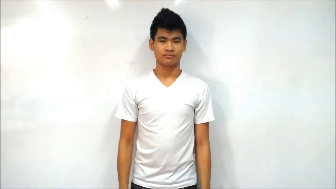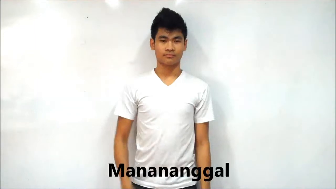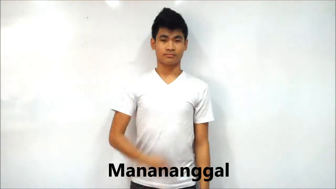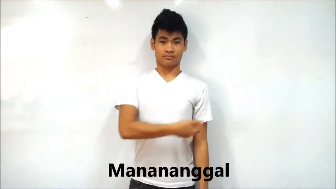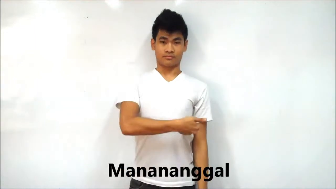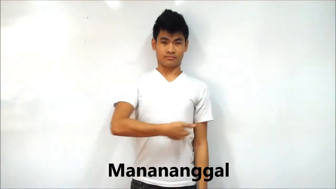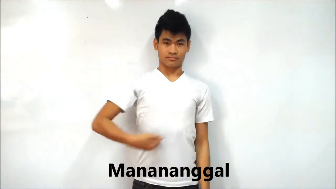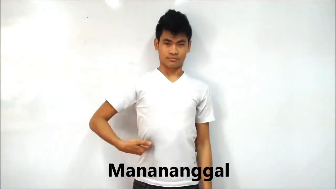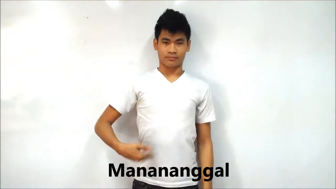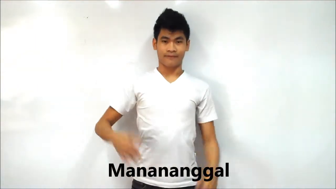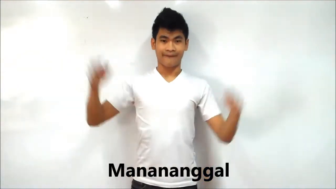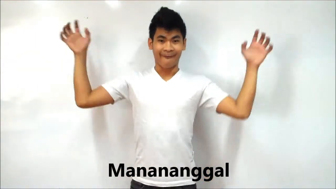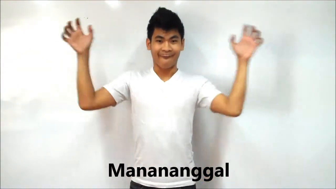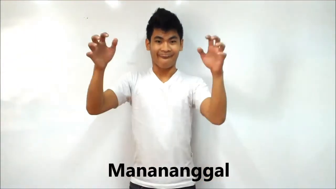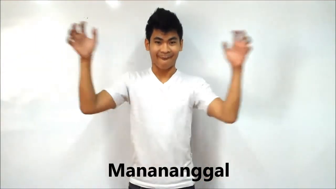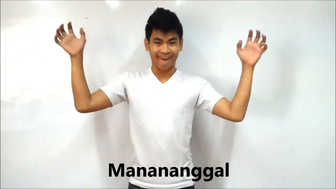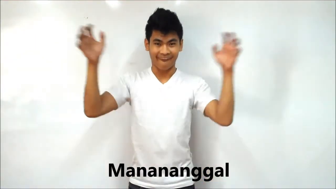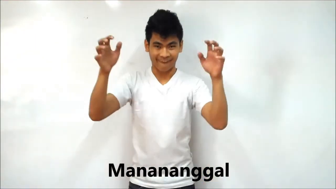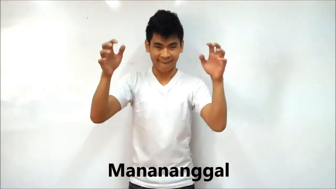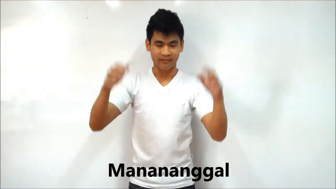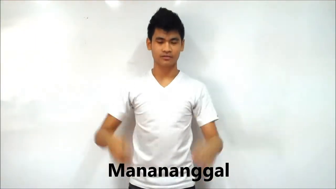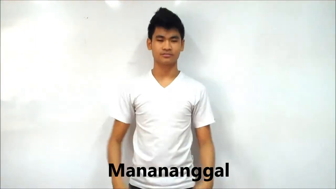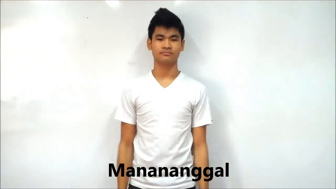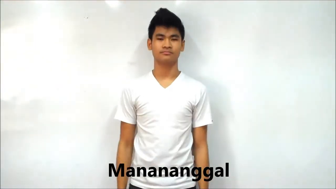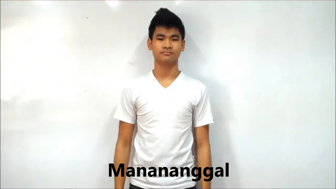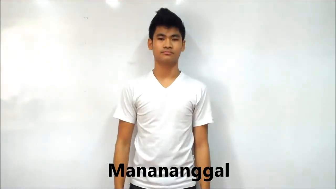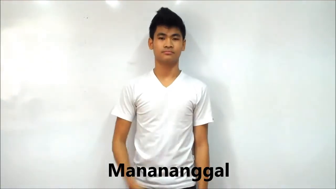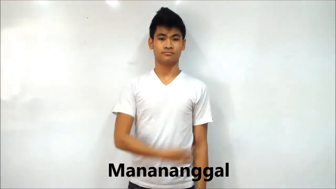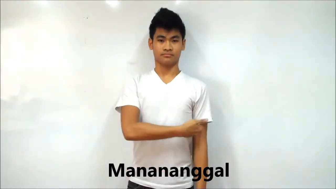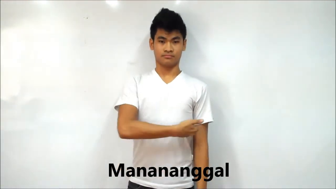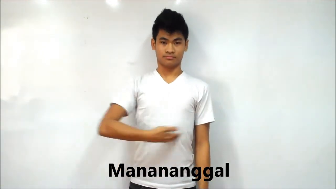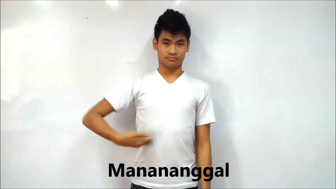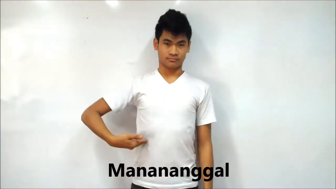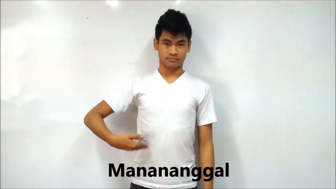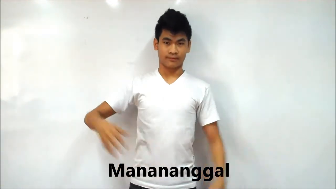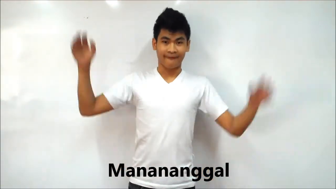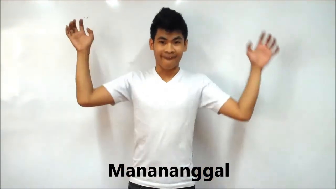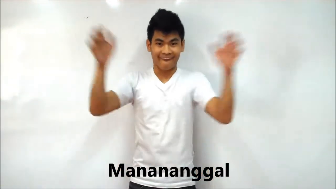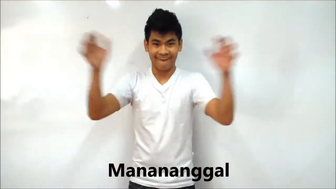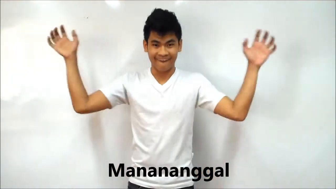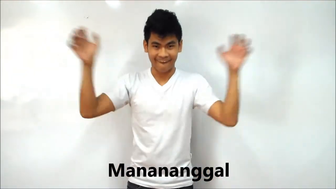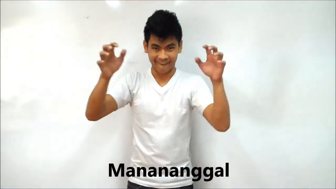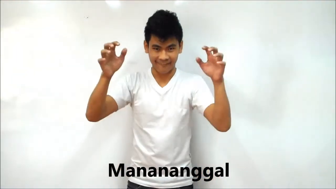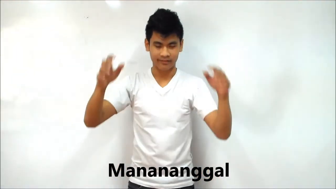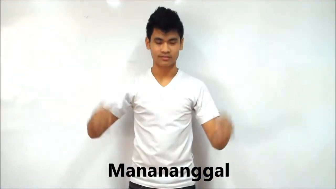Manananggal